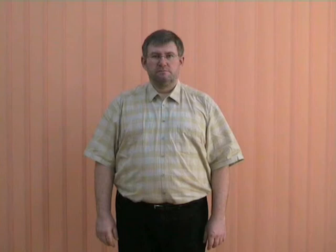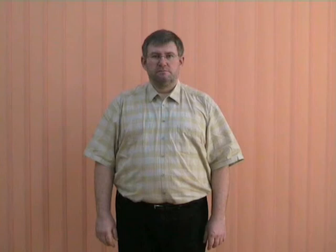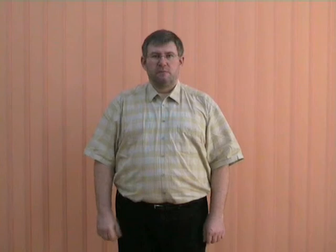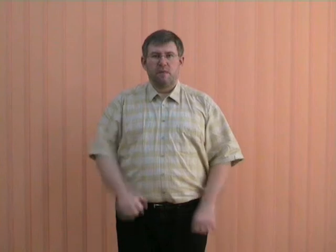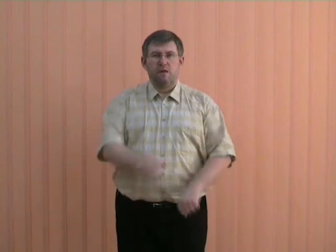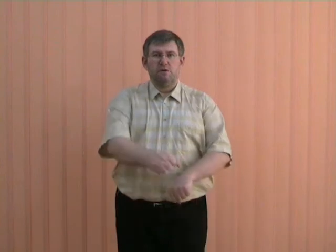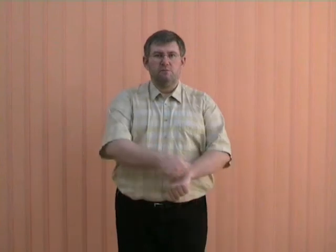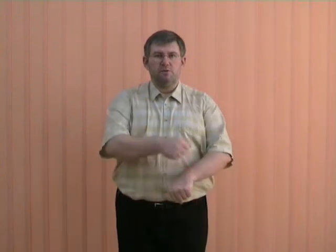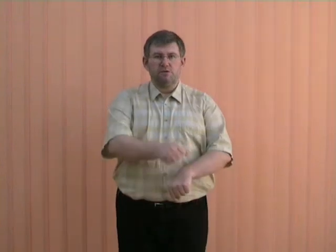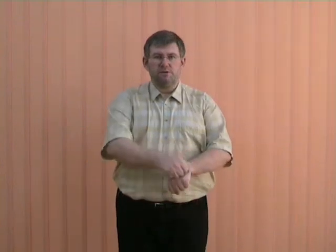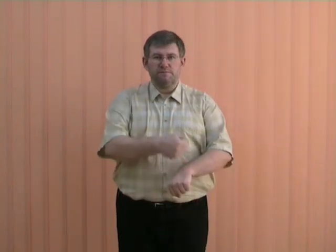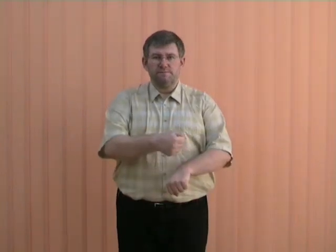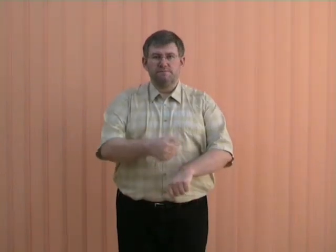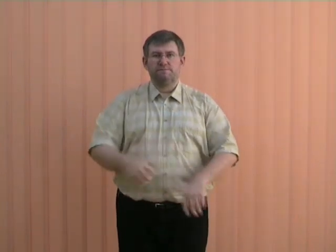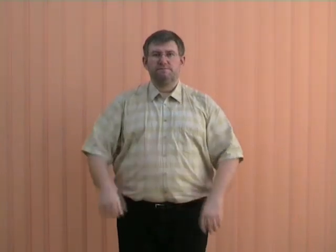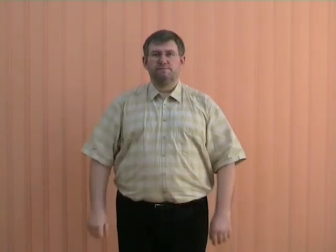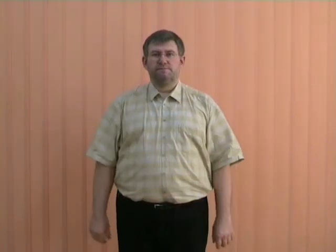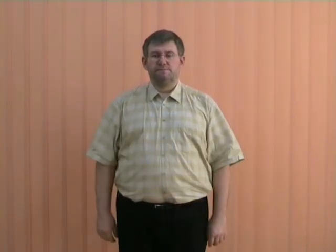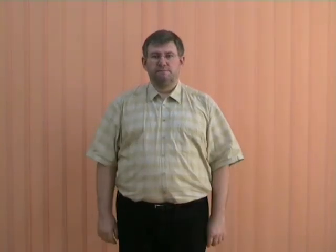buty